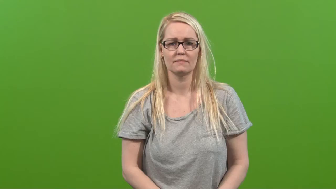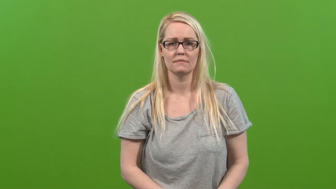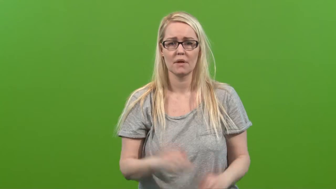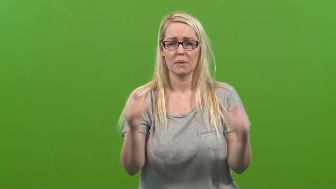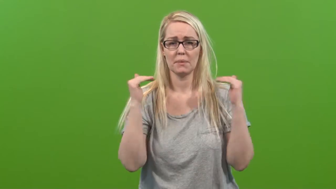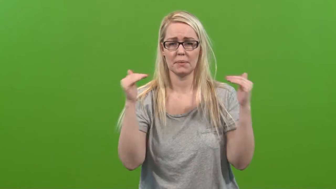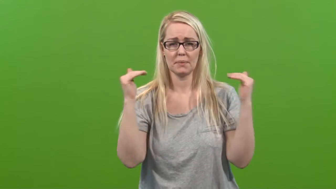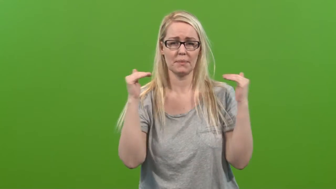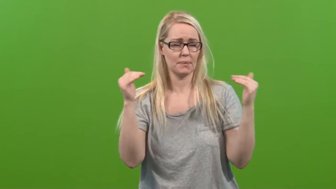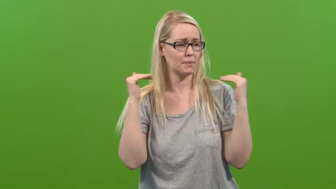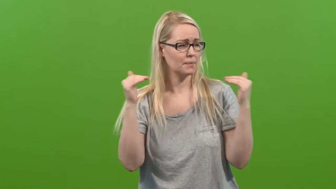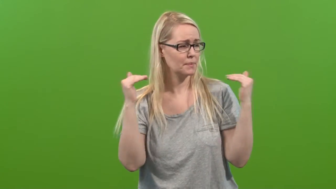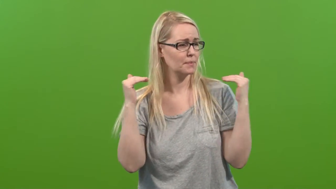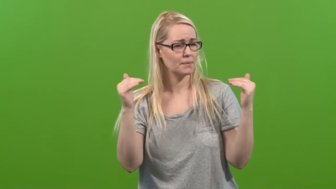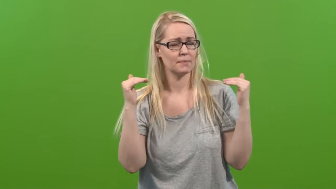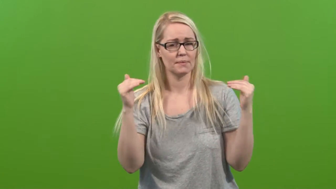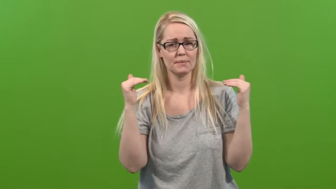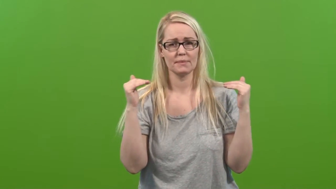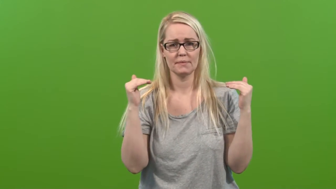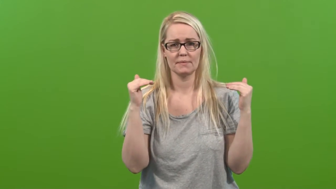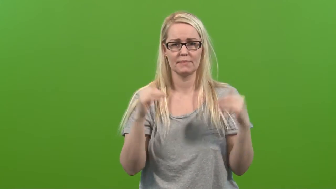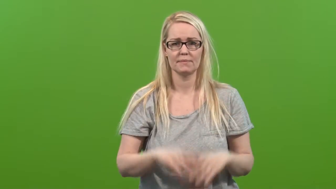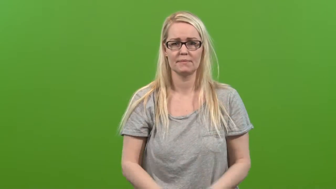Landslag þýtur hjá